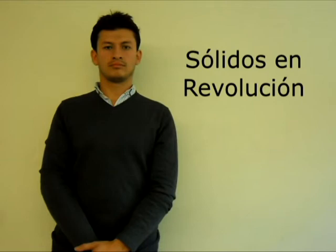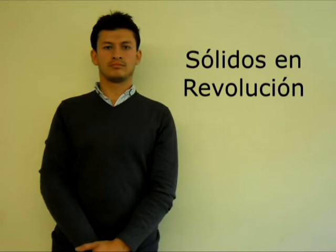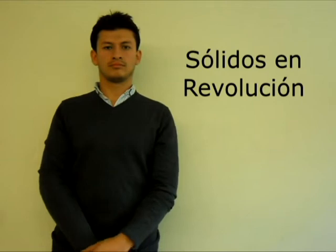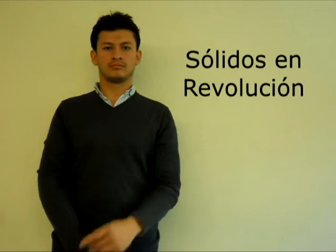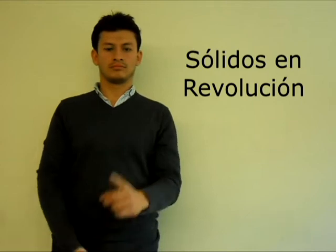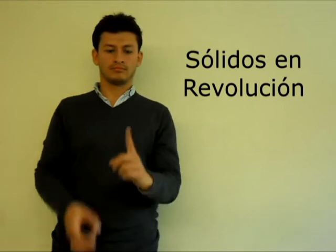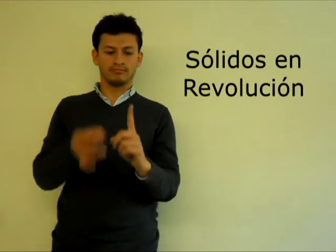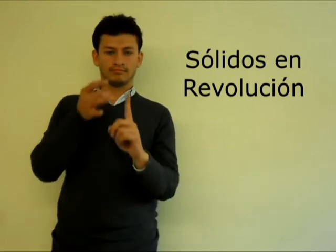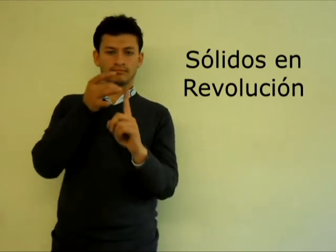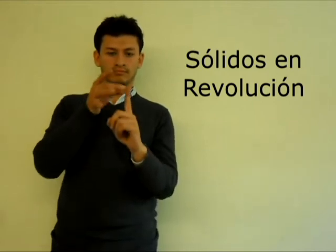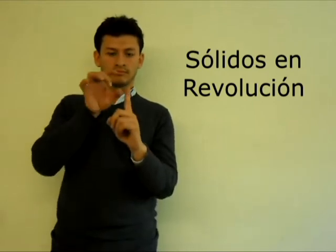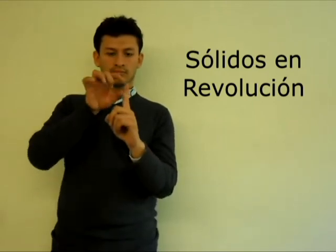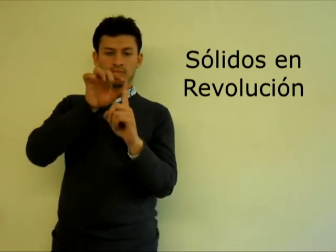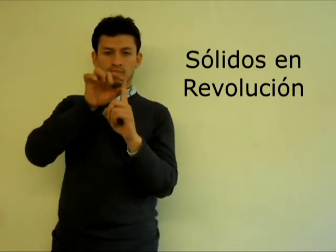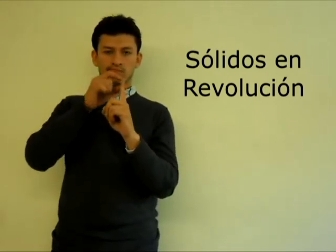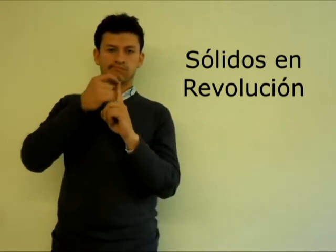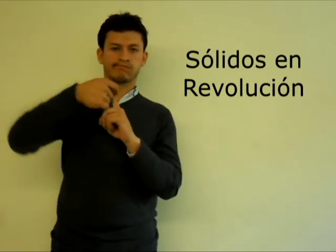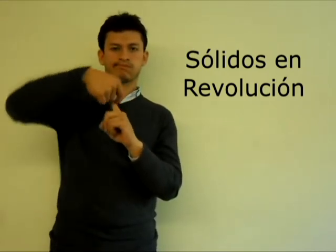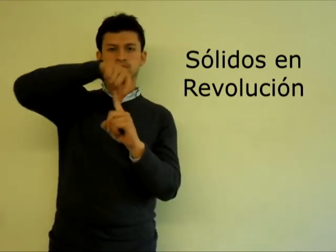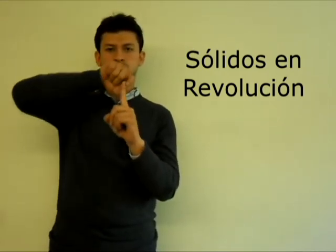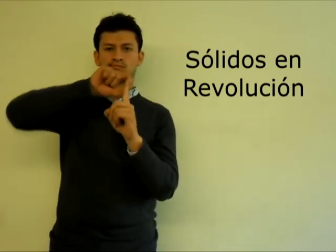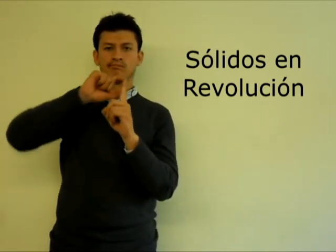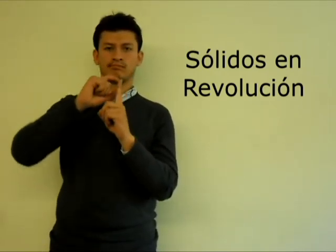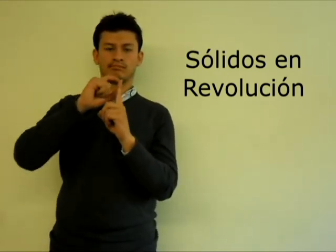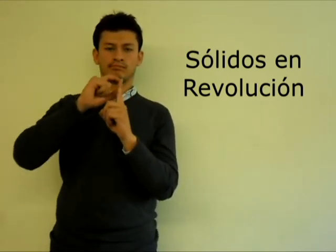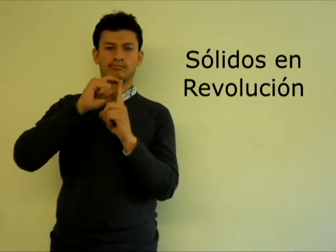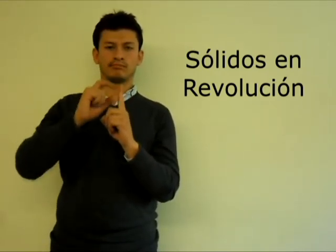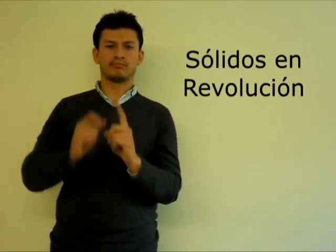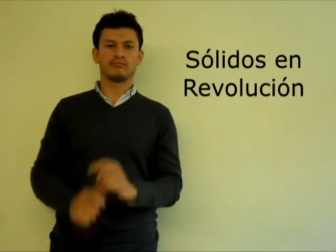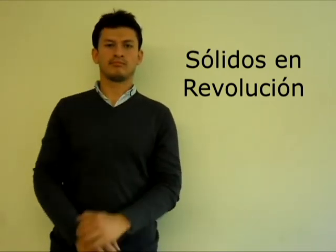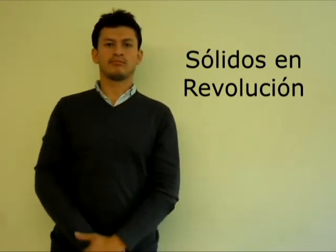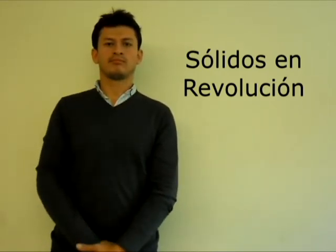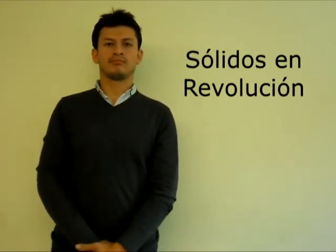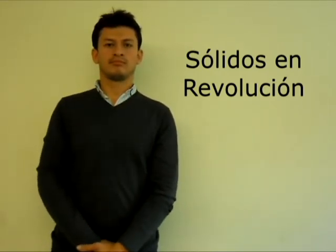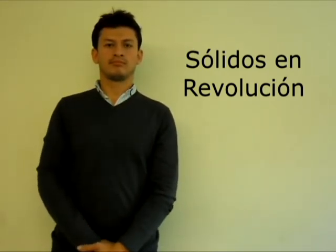Sólidos en Revolución